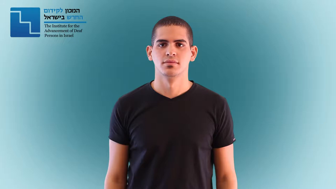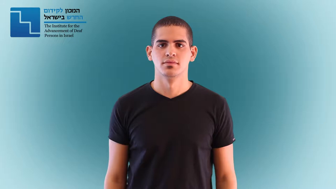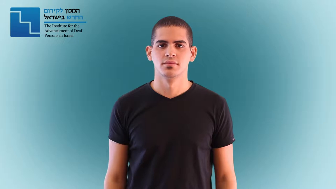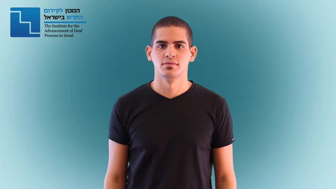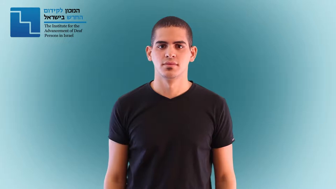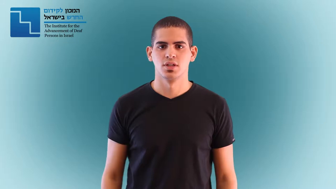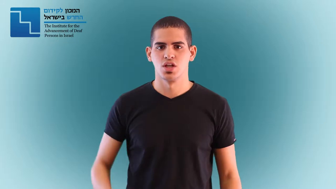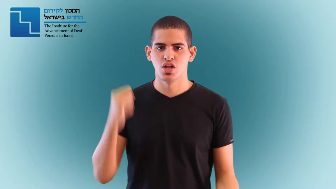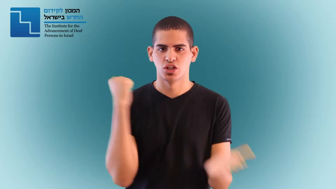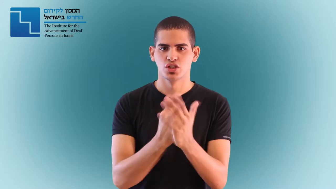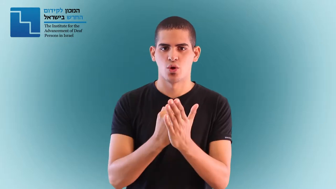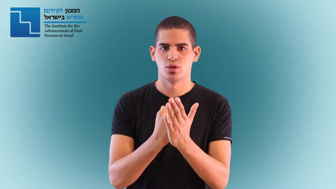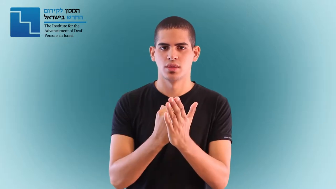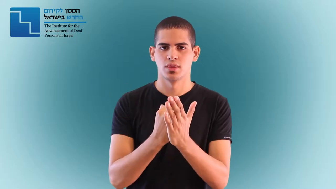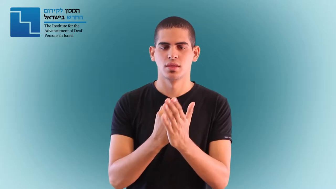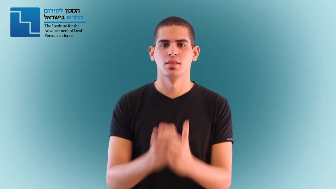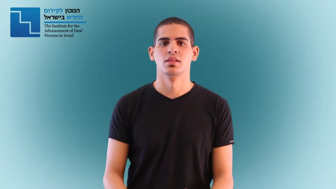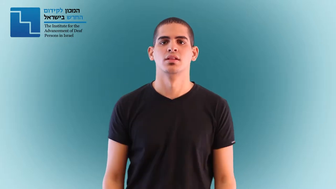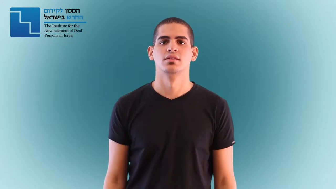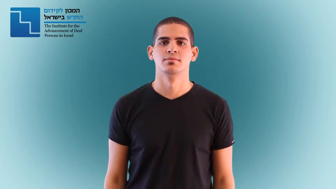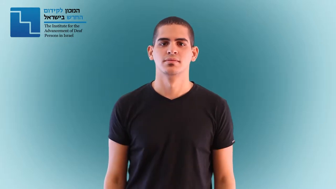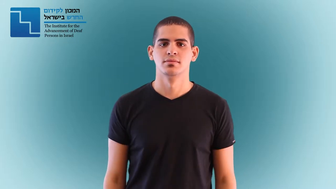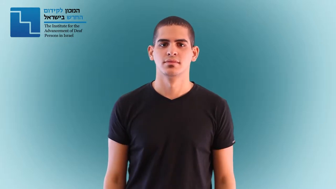כשרות